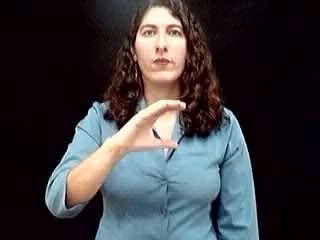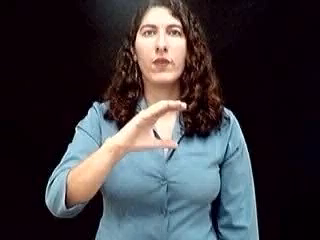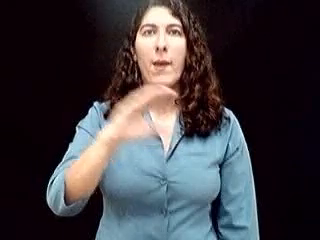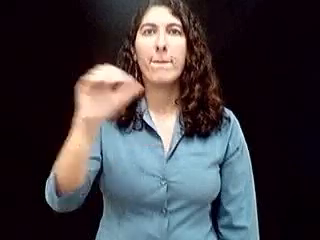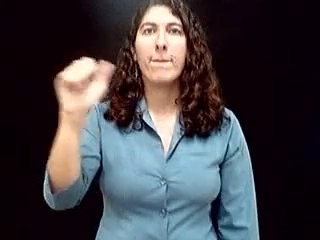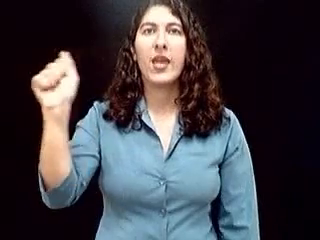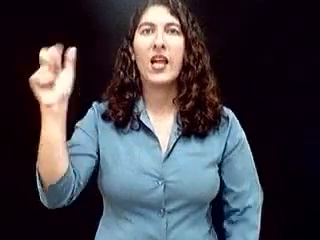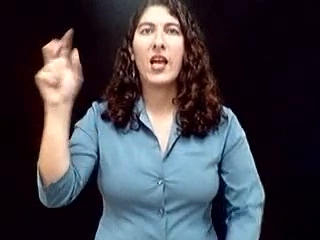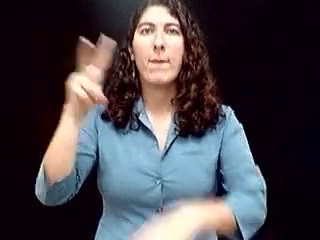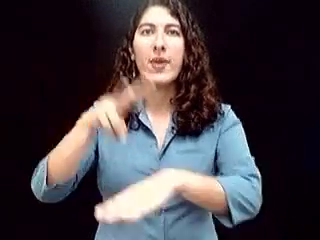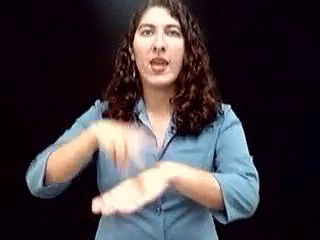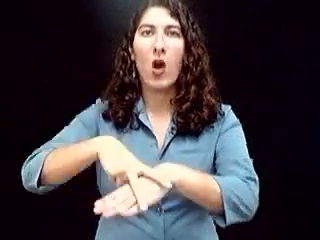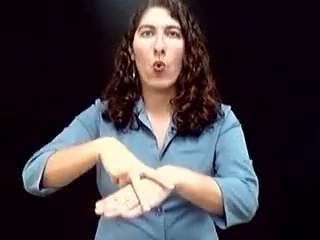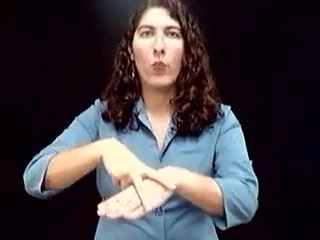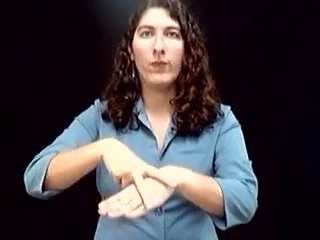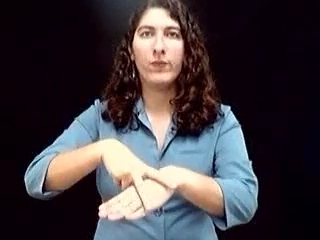bicampeao